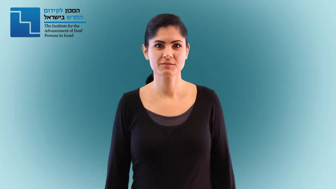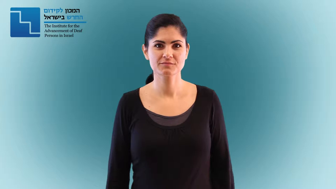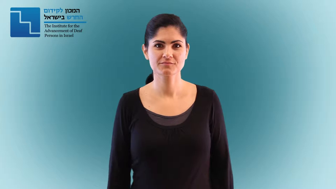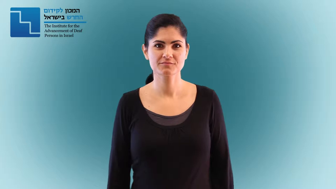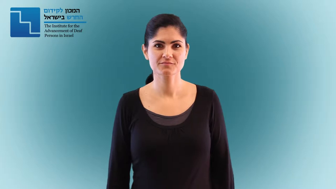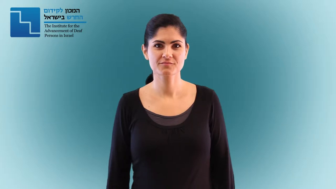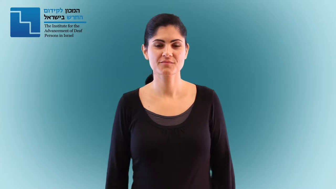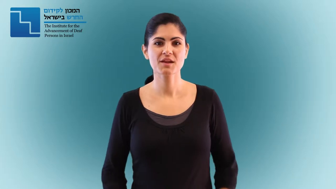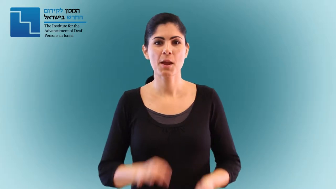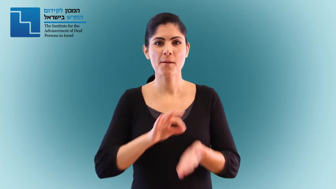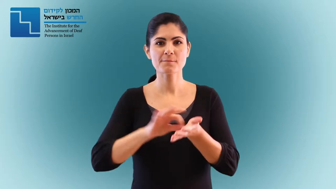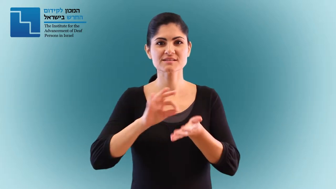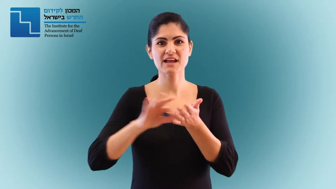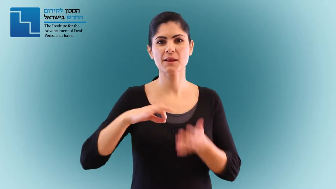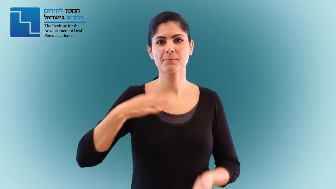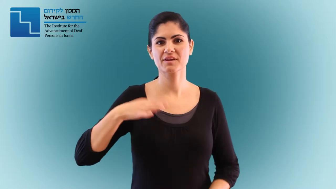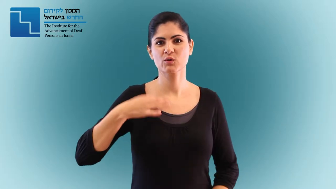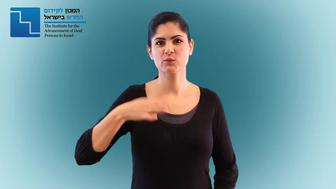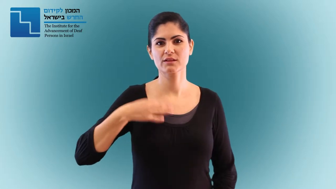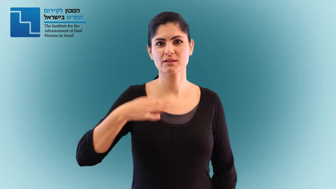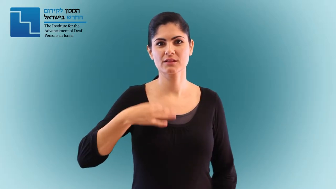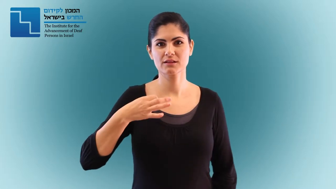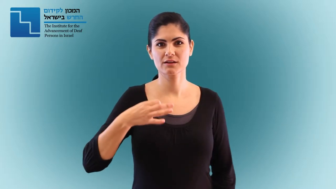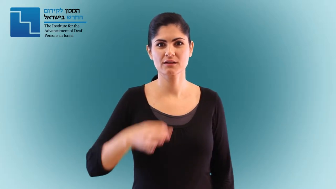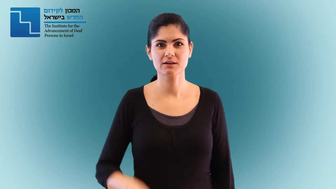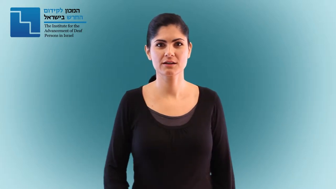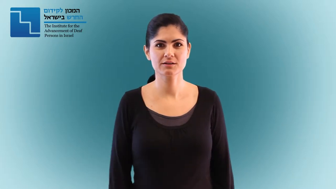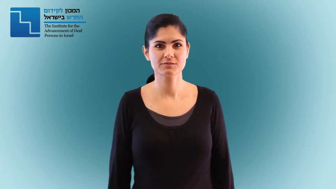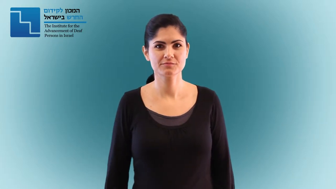משרד הבריאות